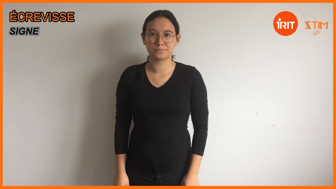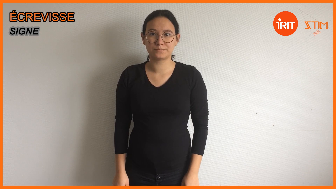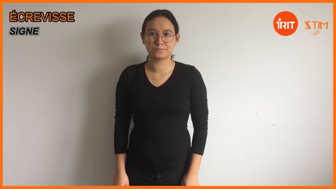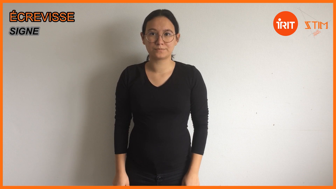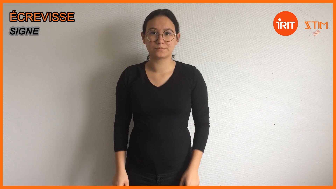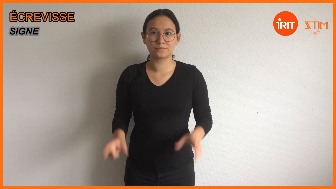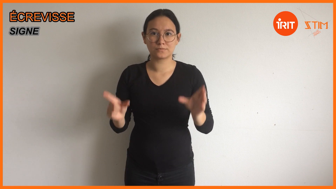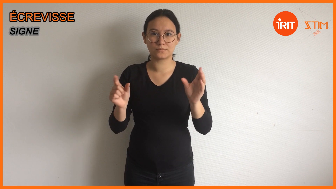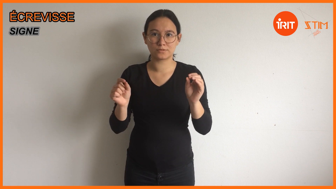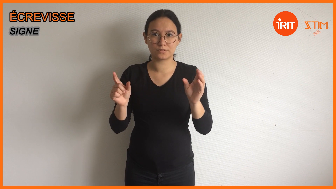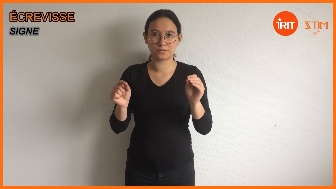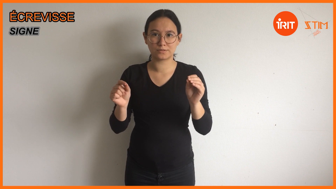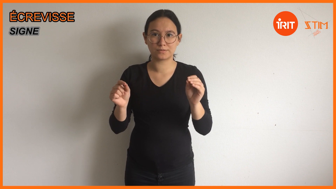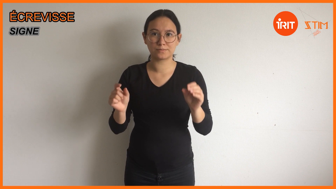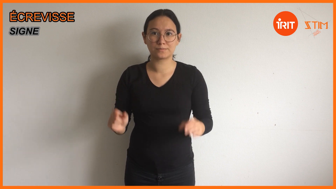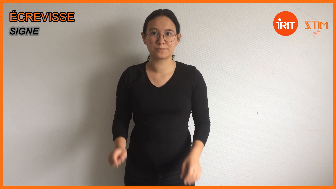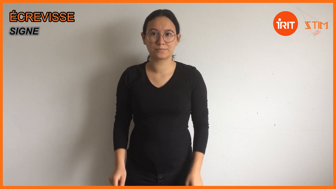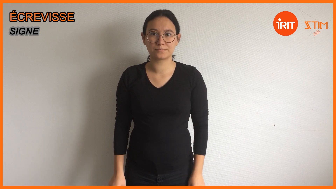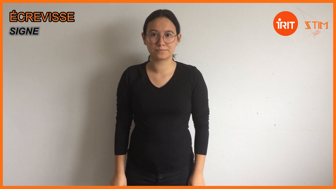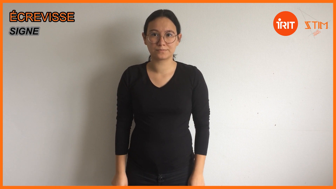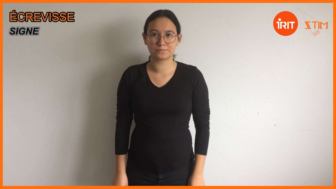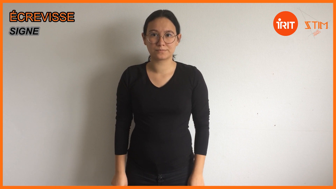Ecrevisse